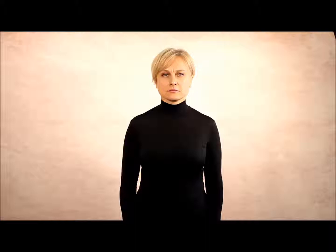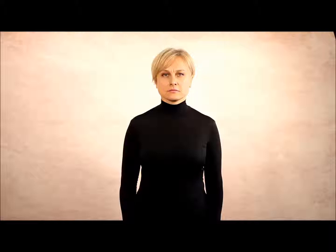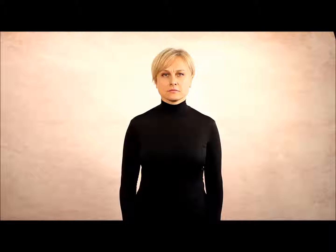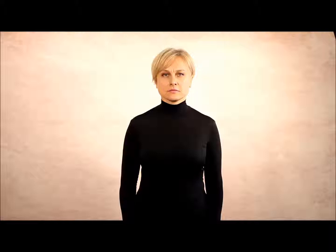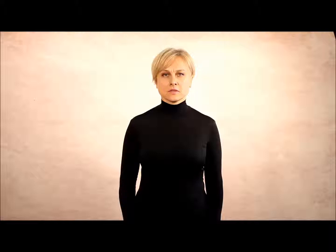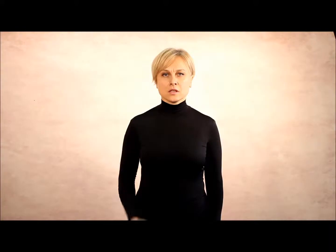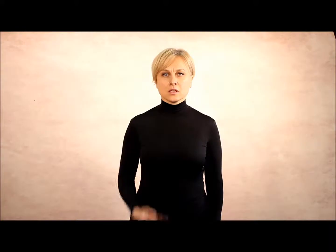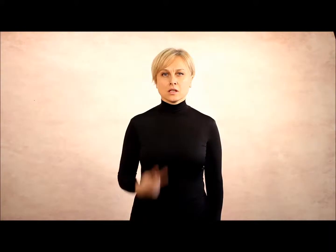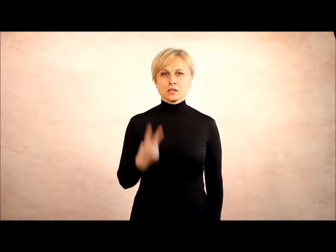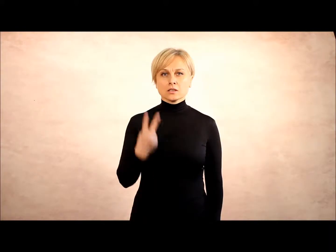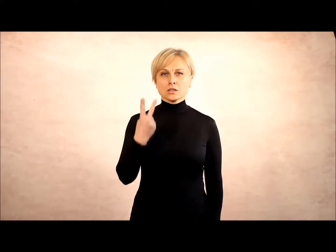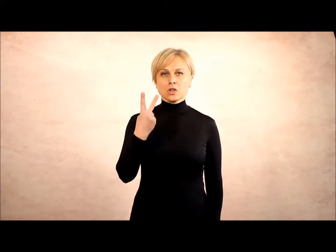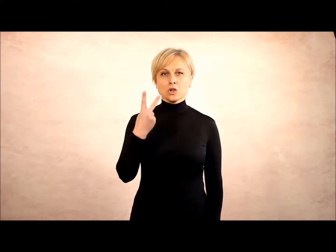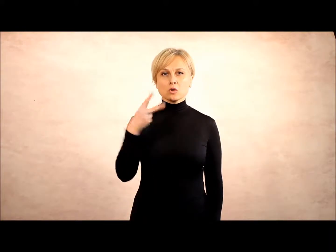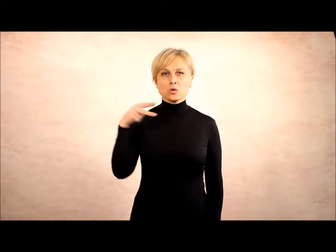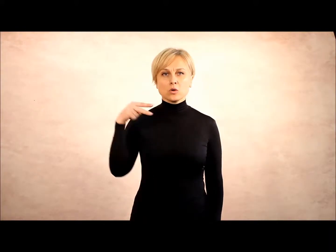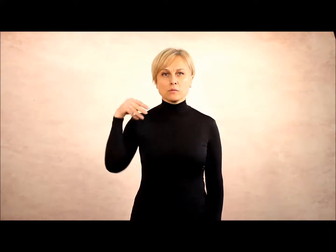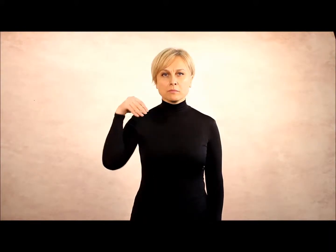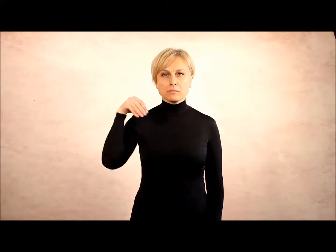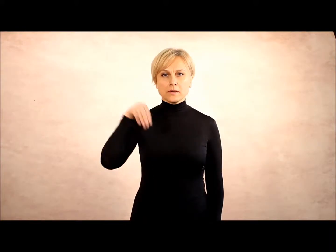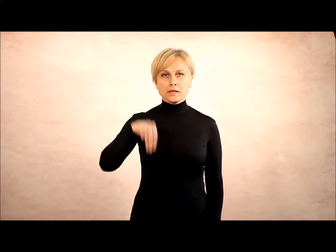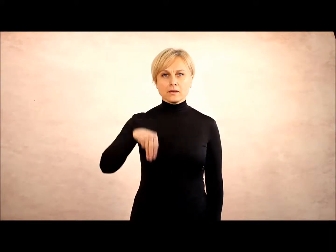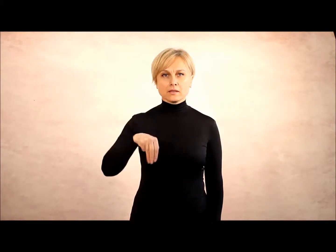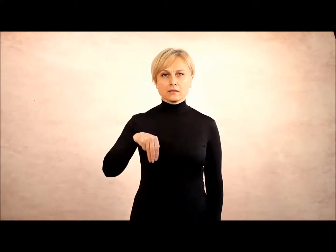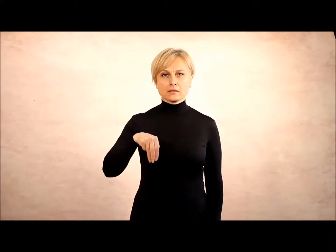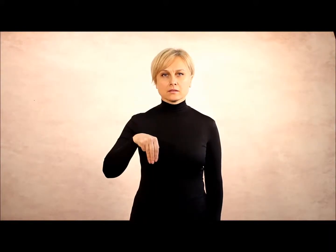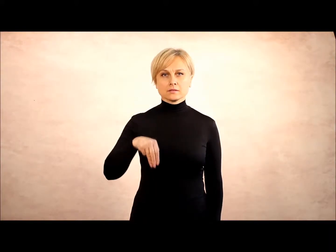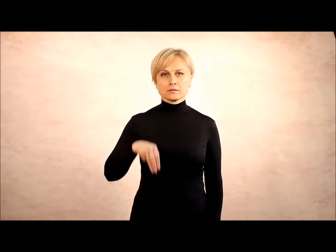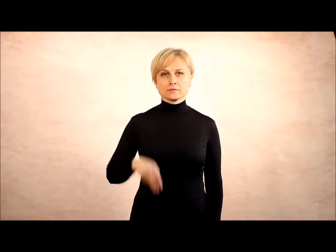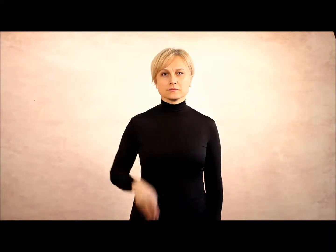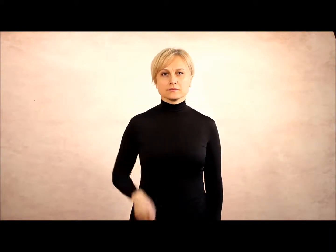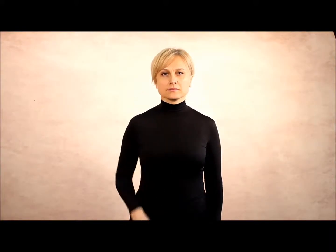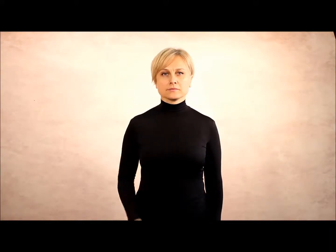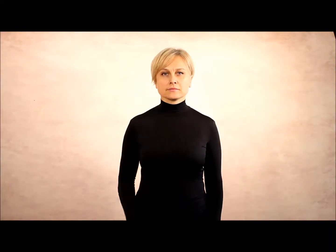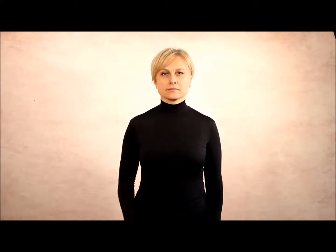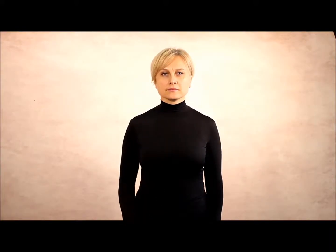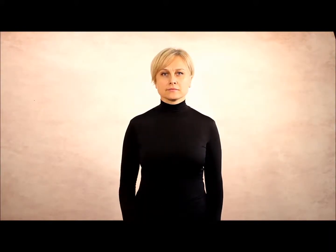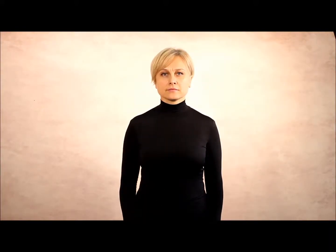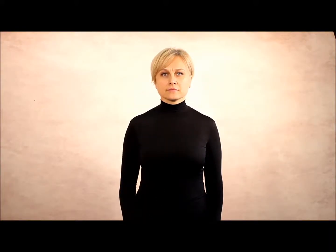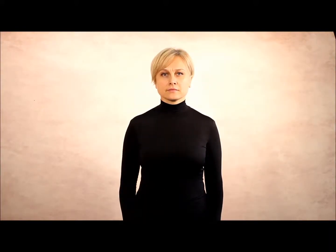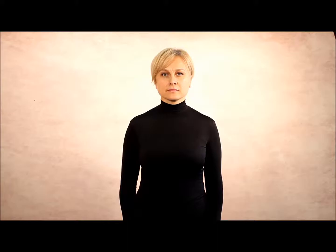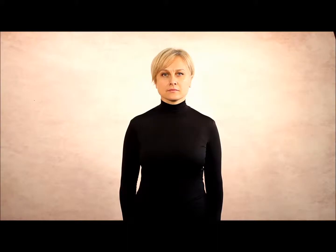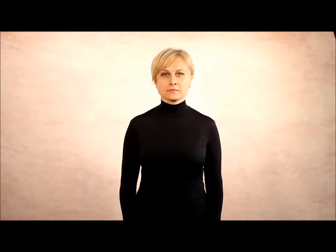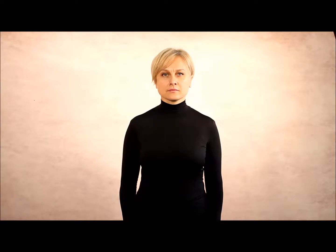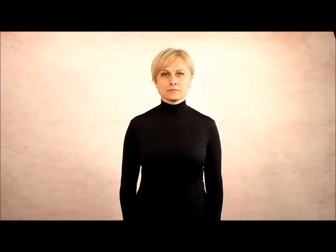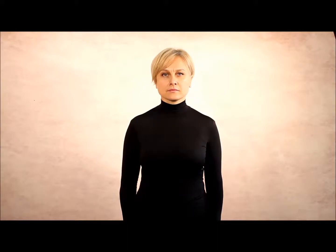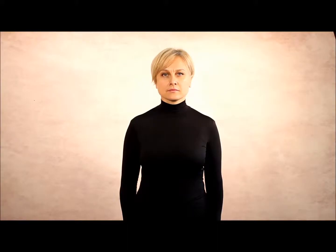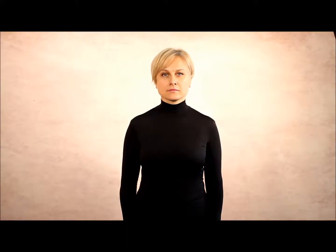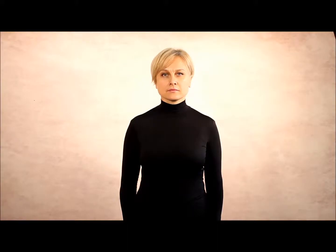2000